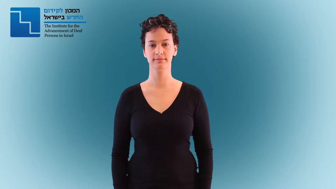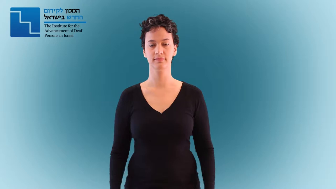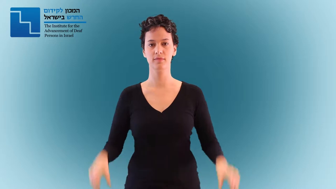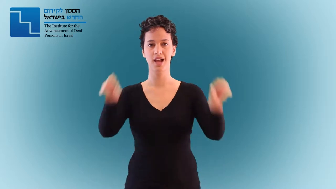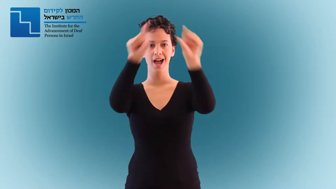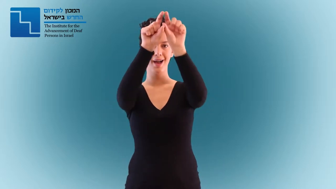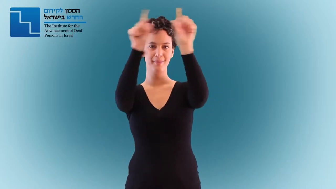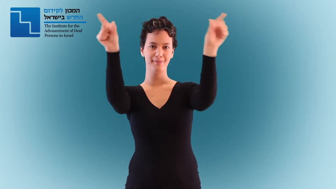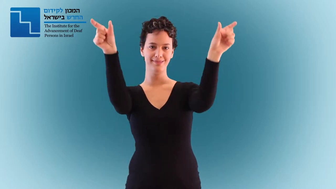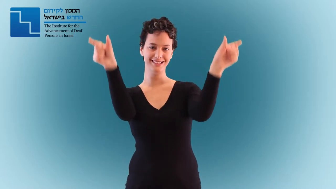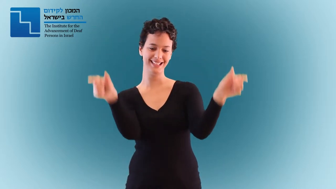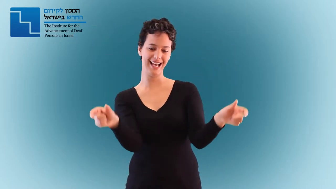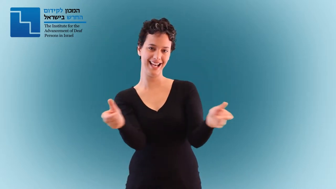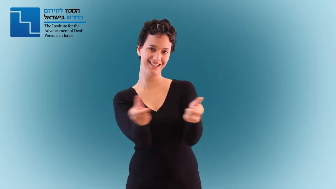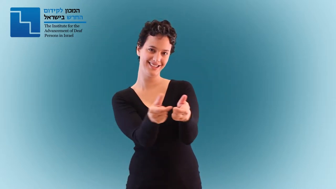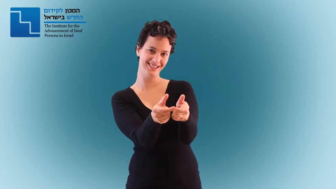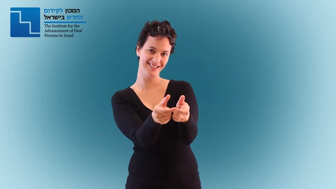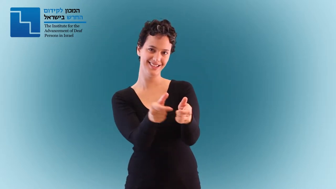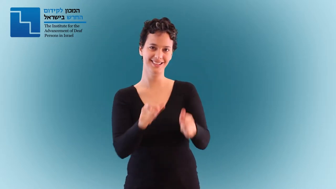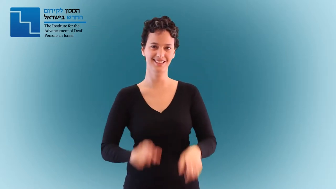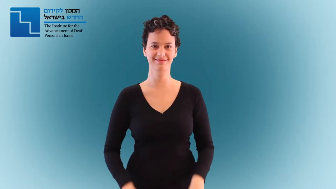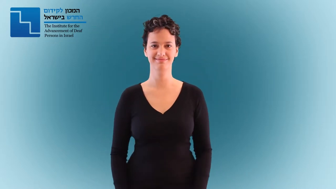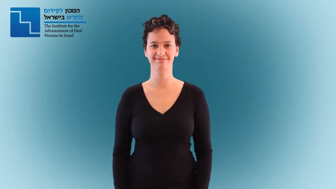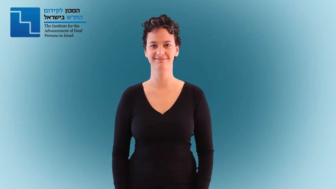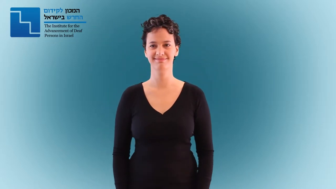מסגרת (של תמונה)